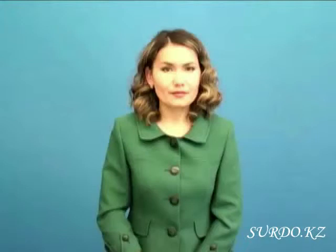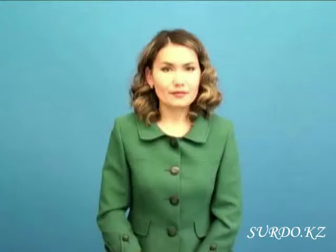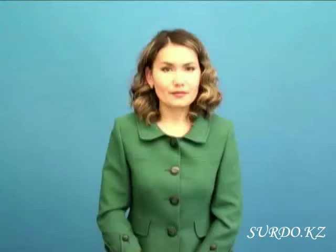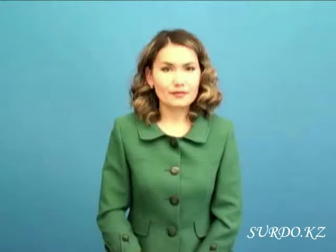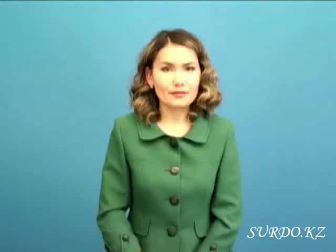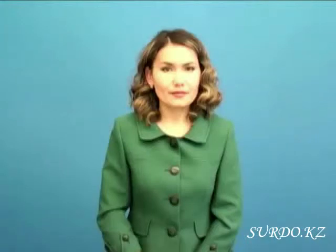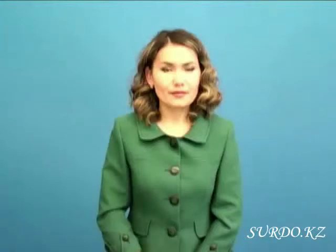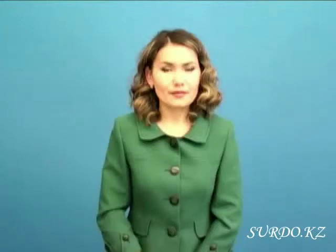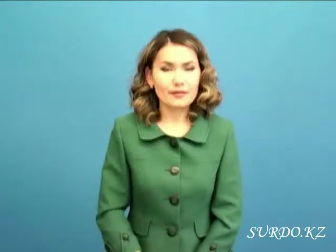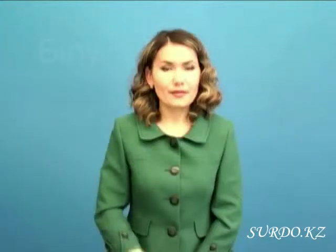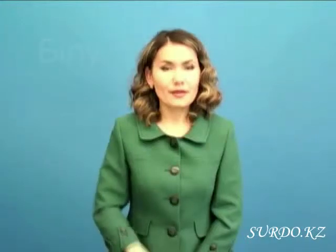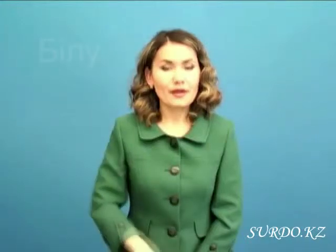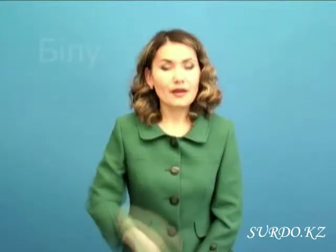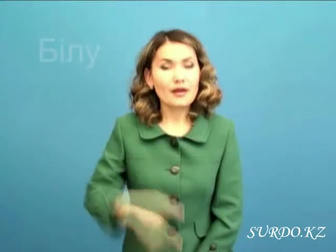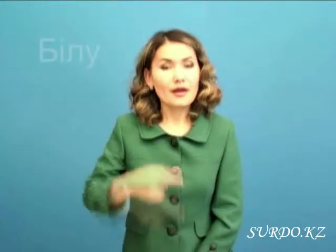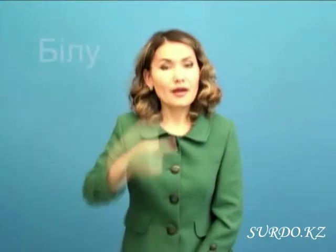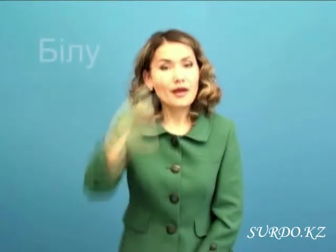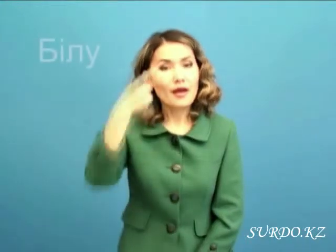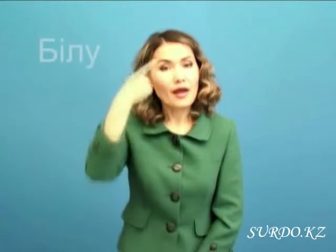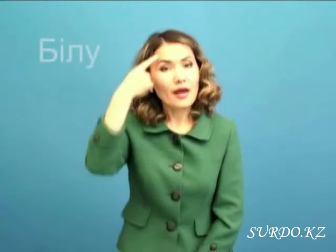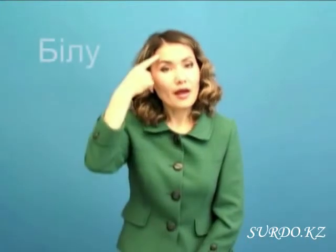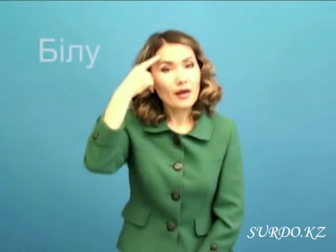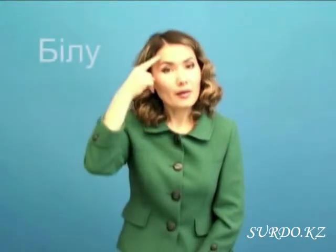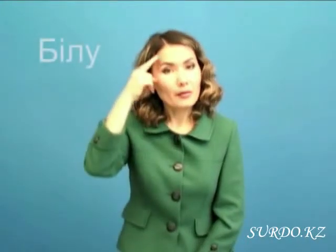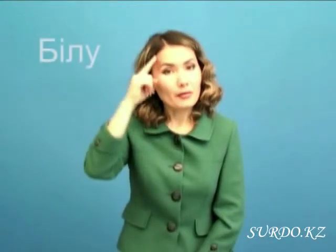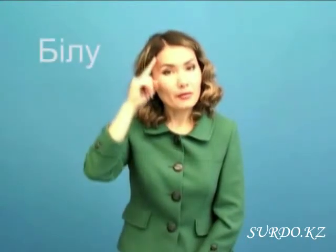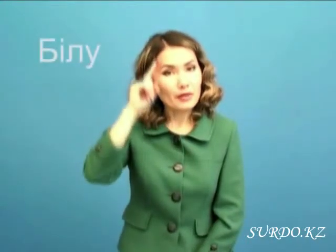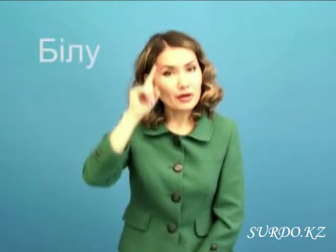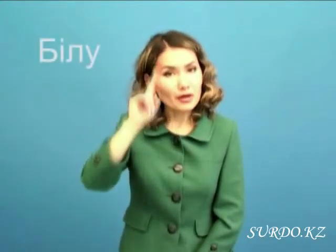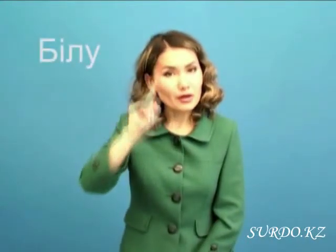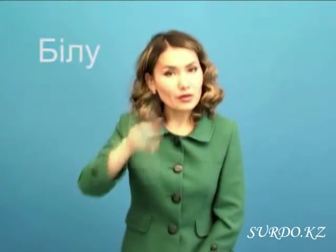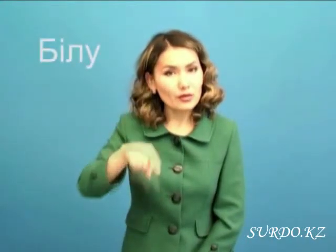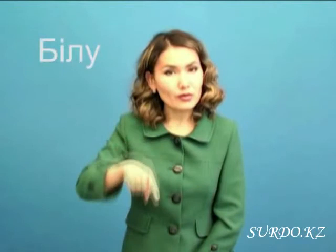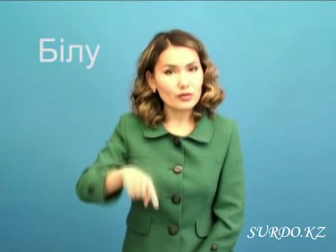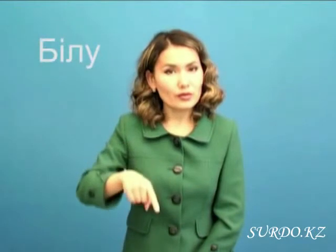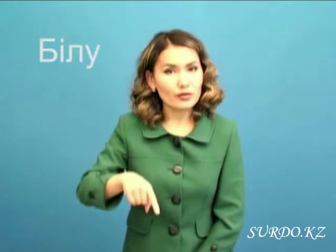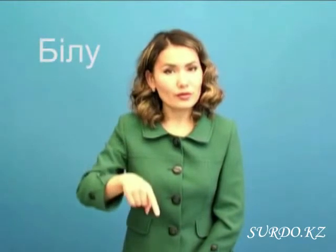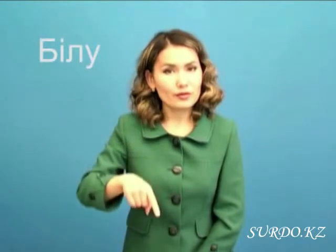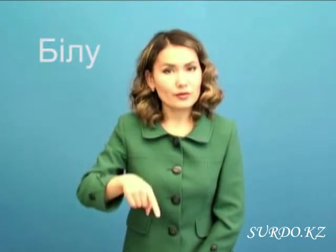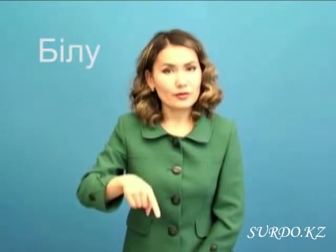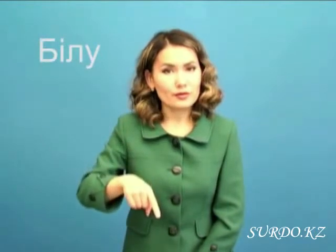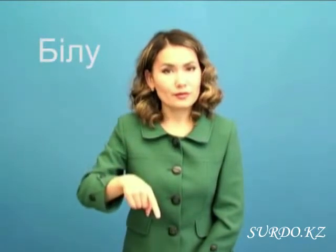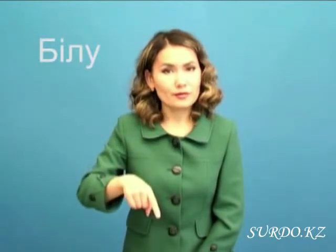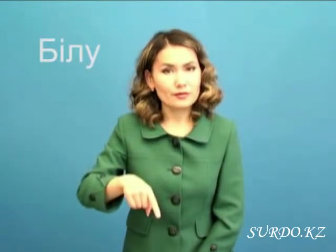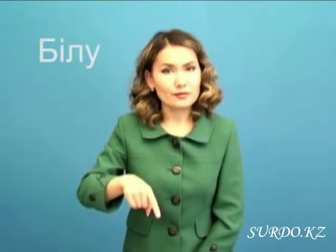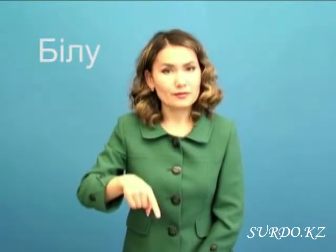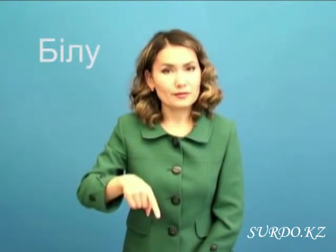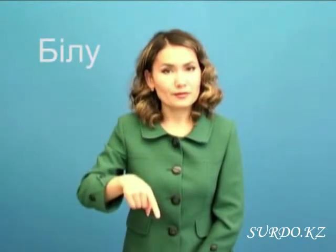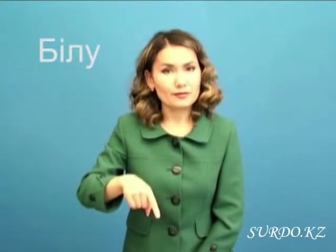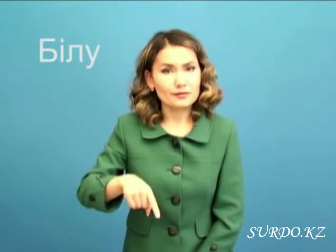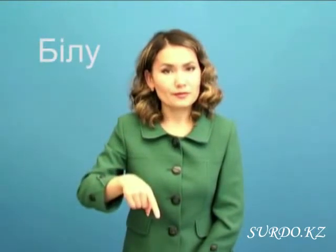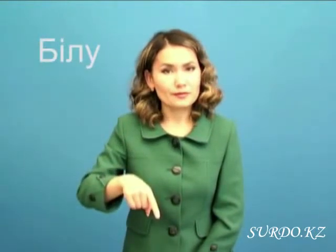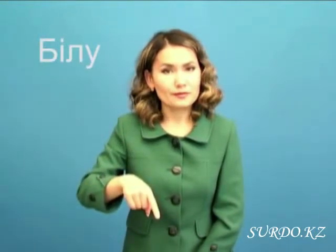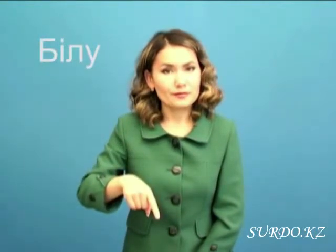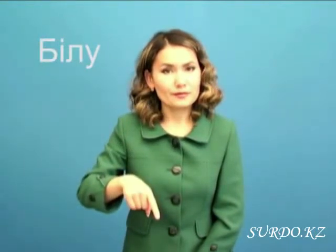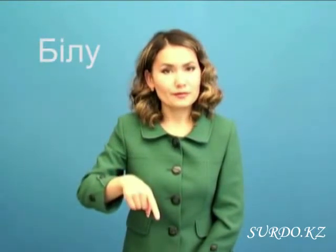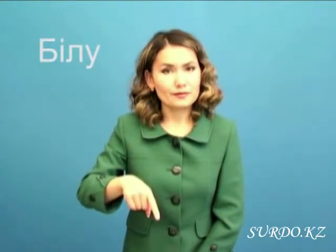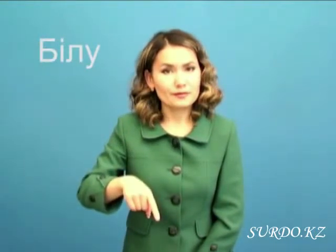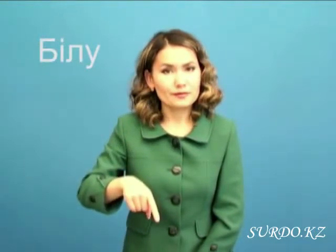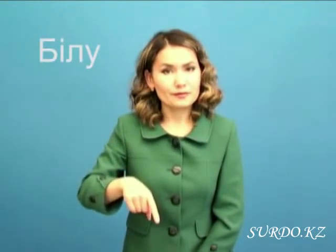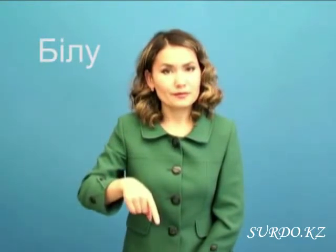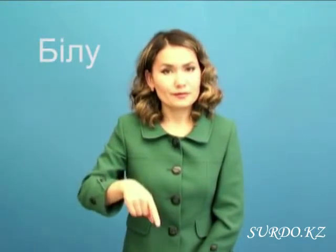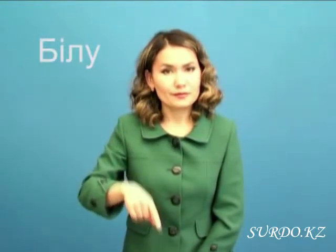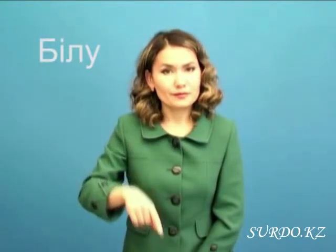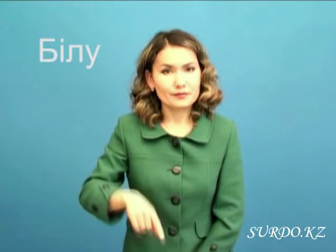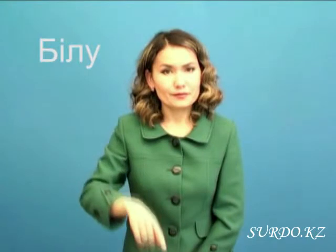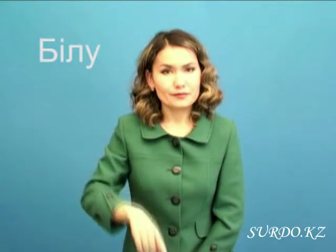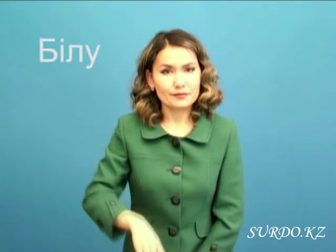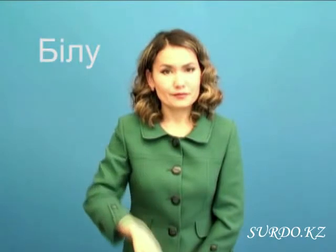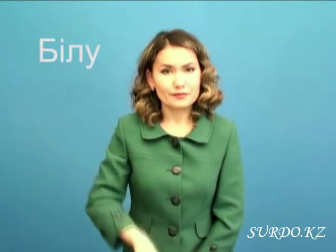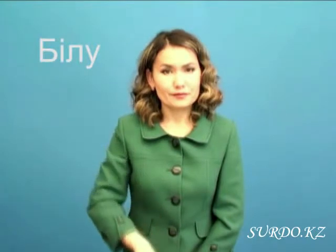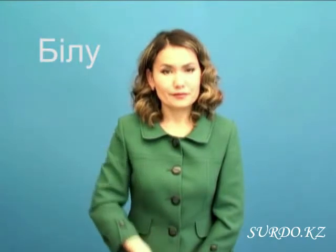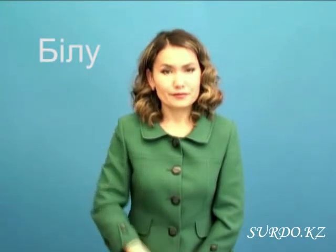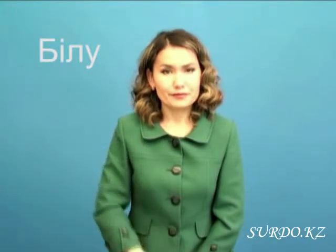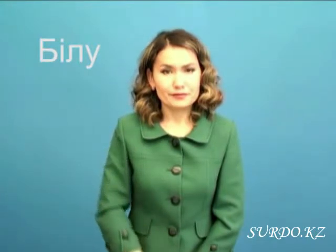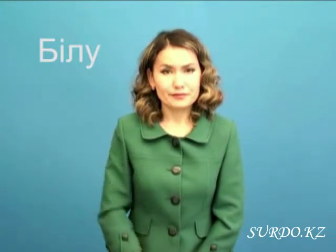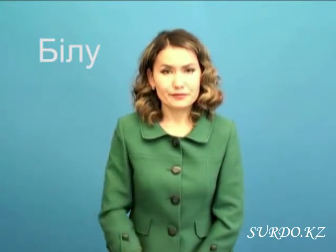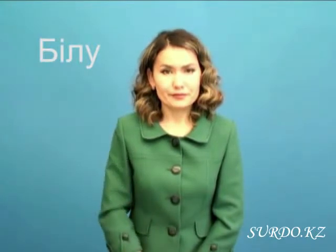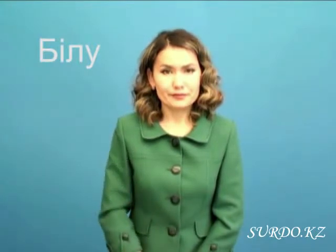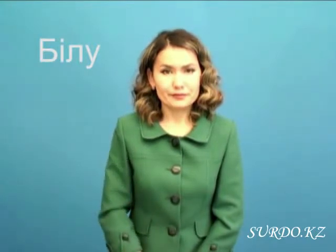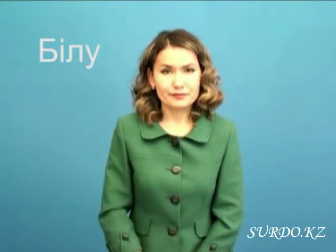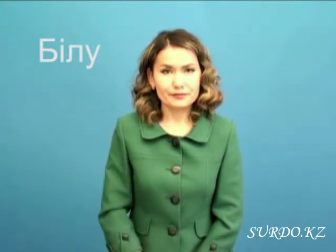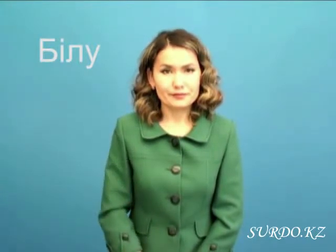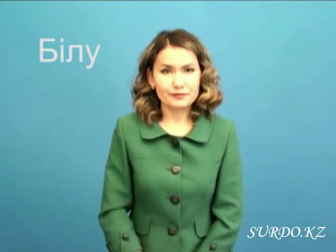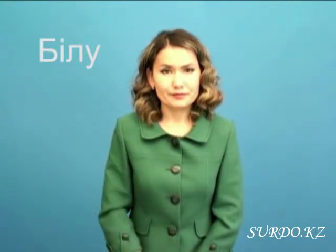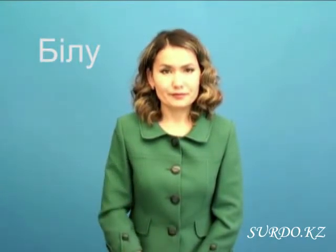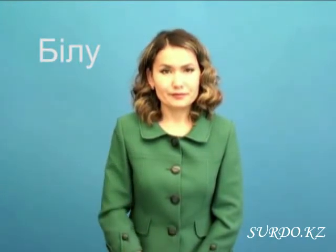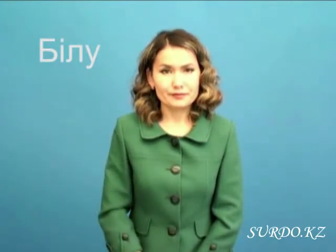Білу